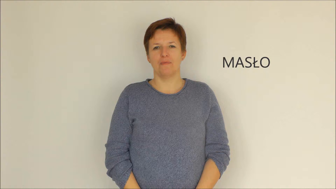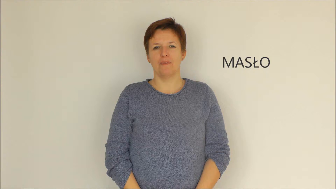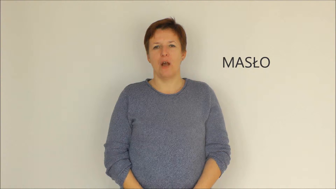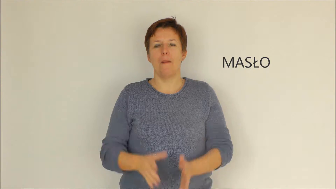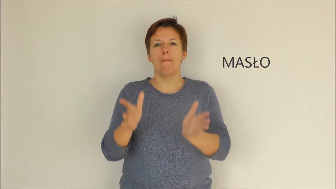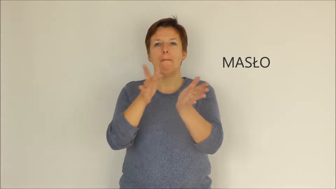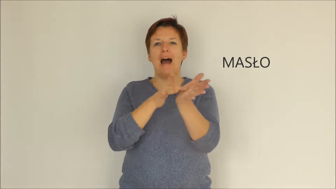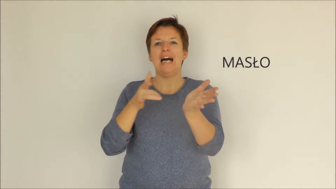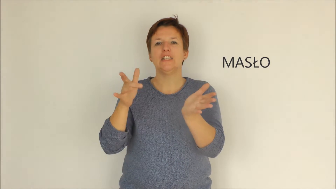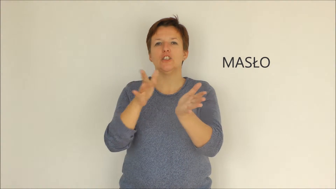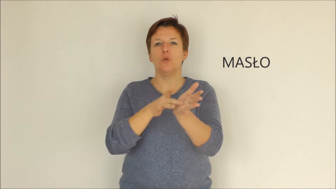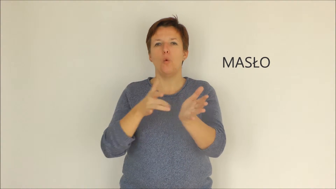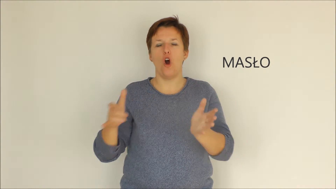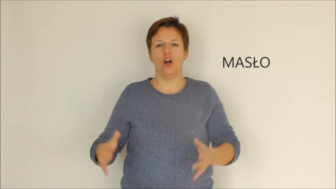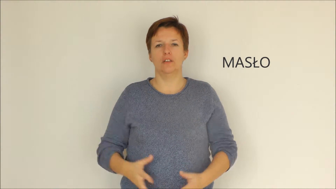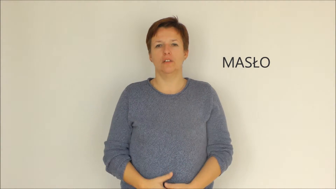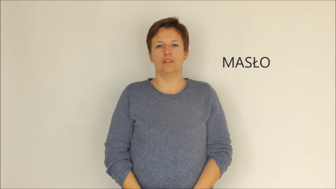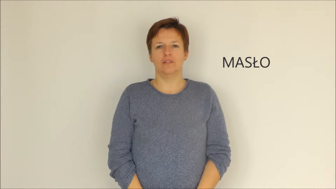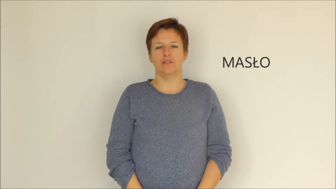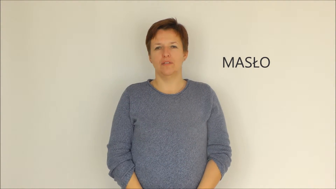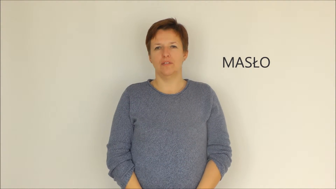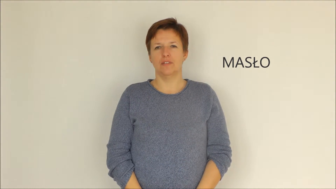MASŁO